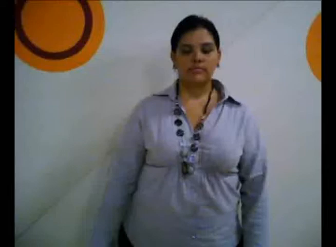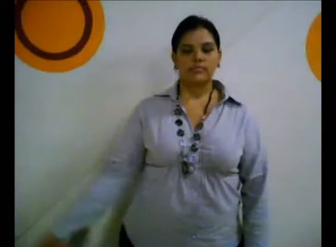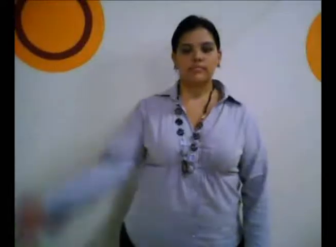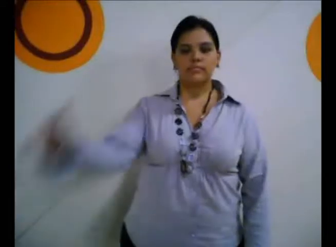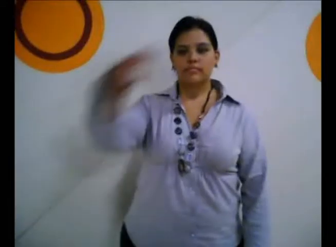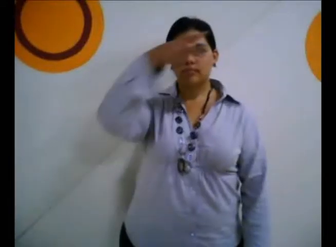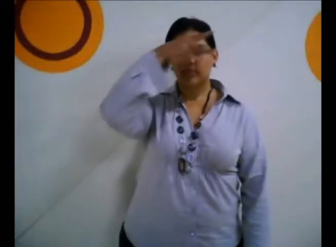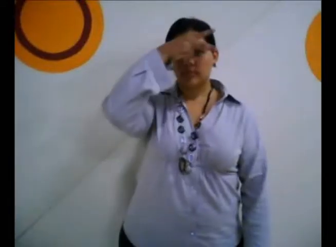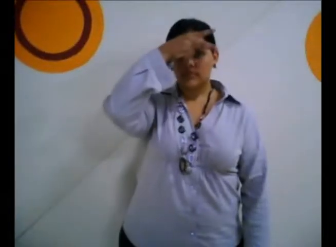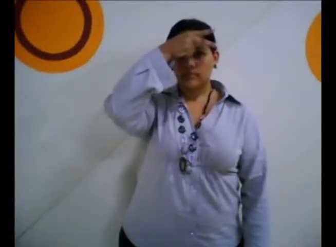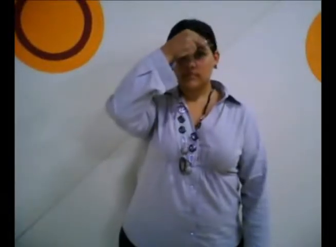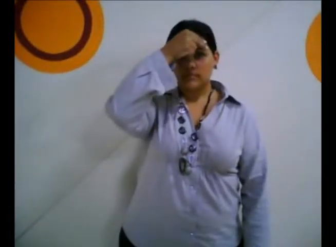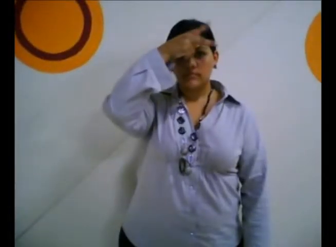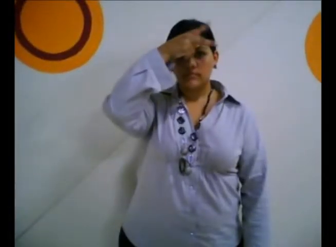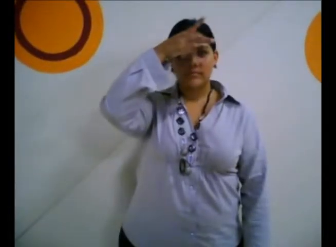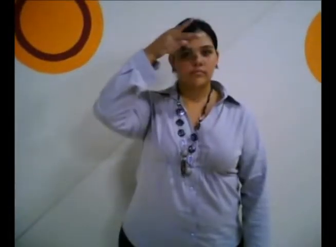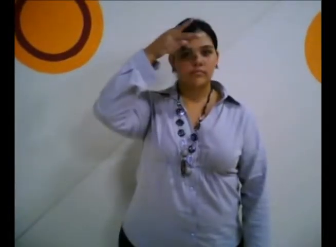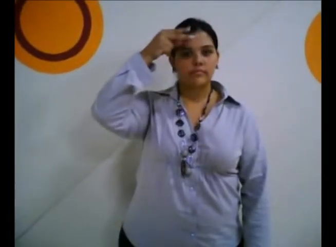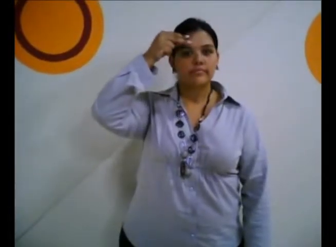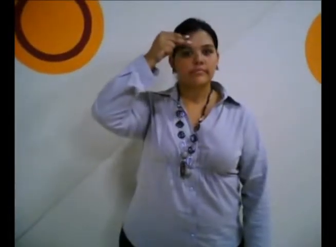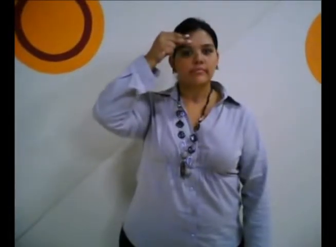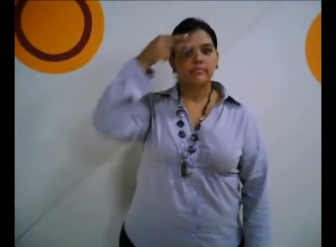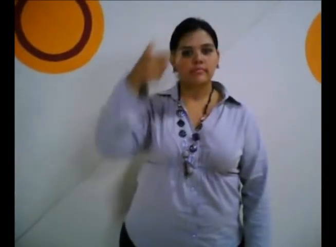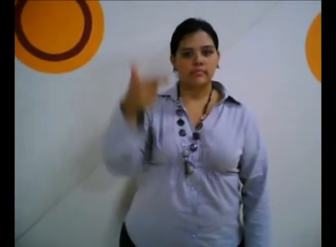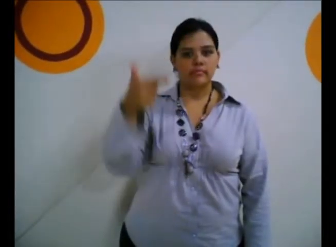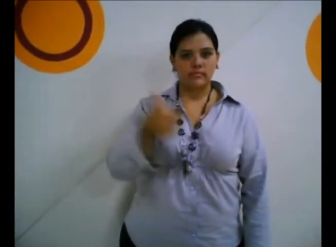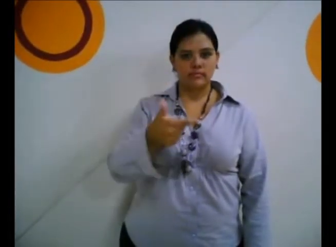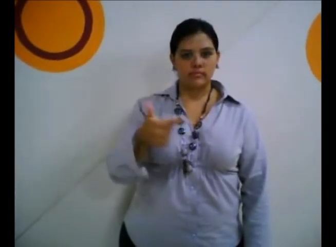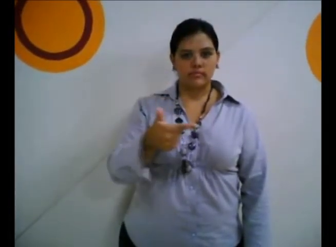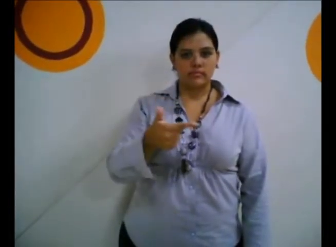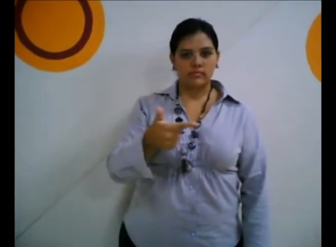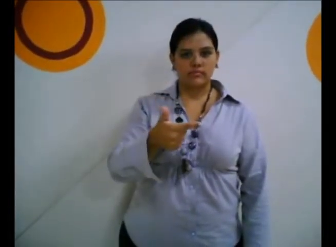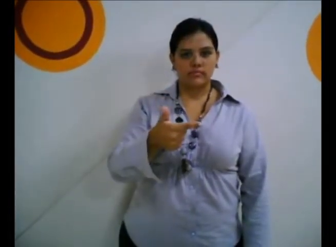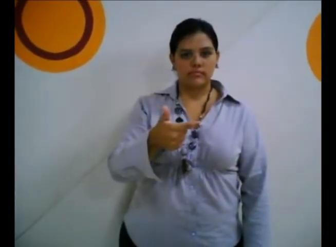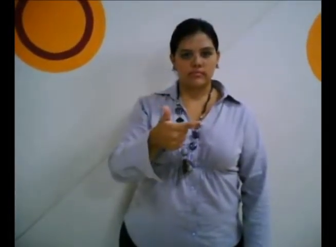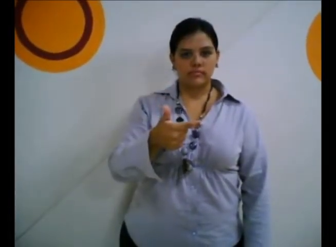Vice-Prefeito